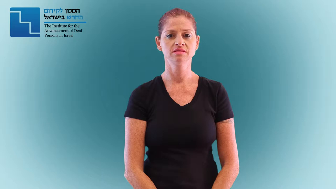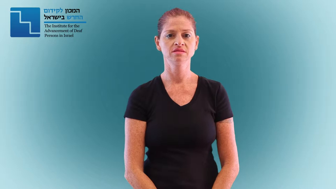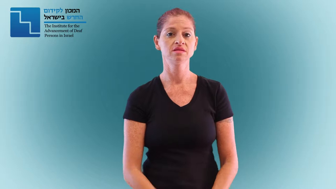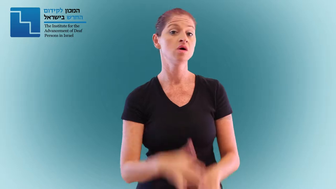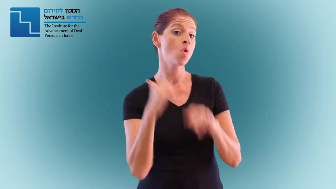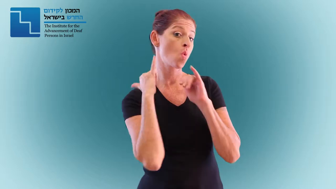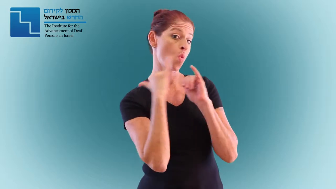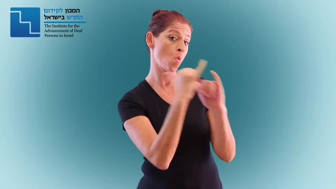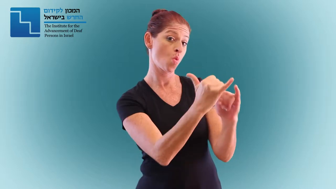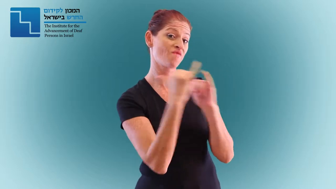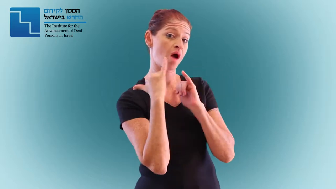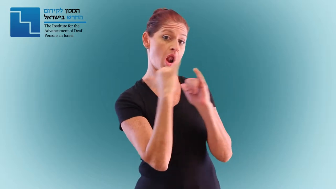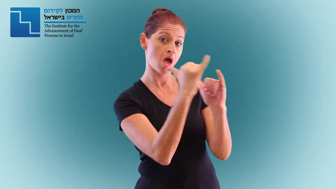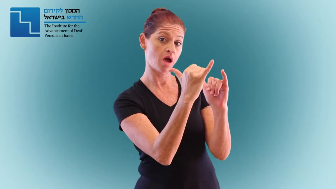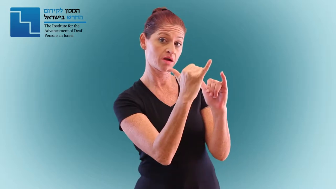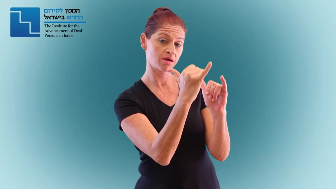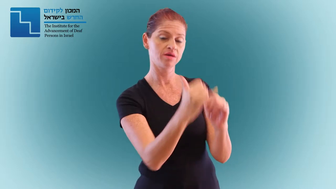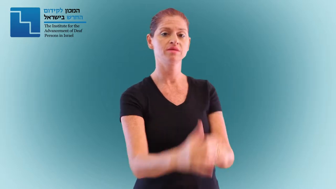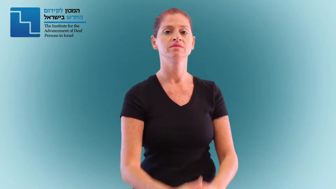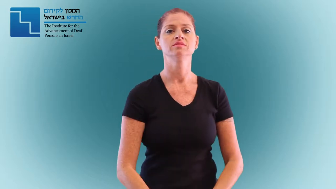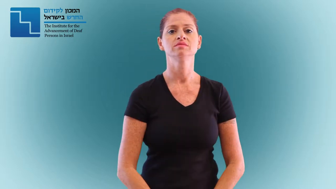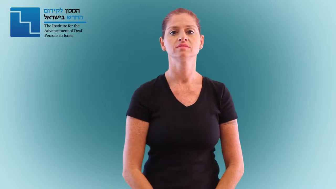הובלה